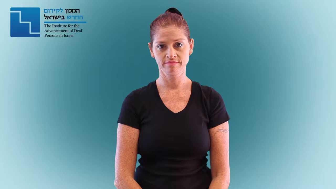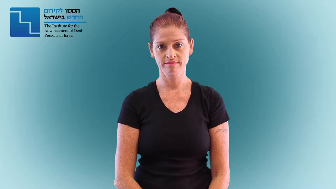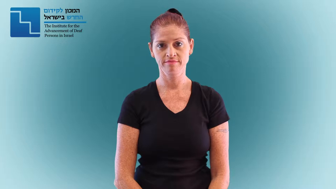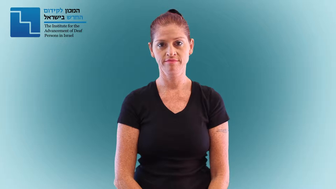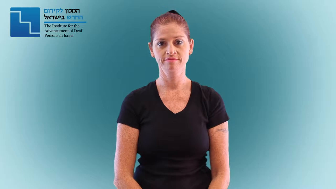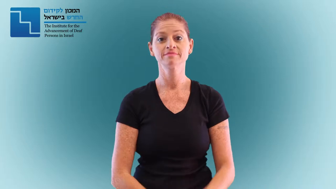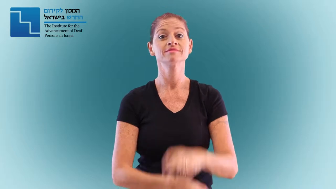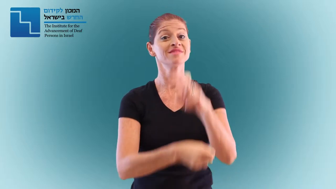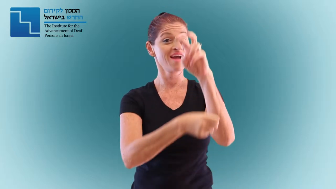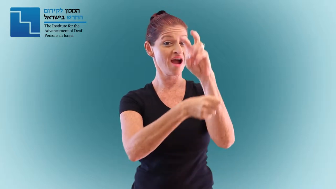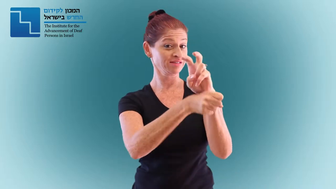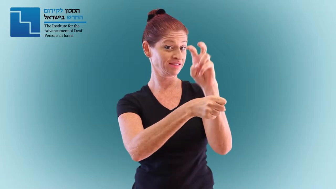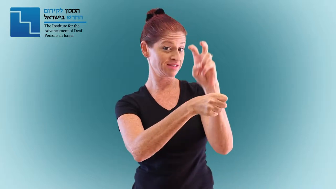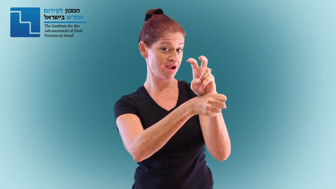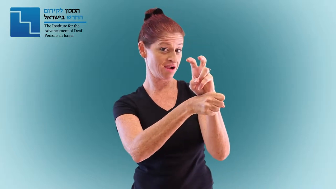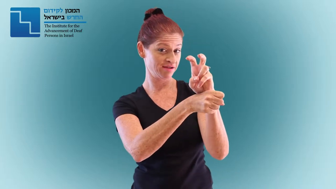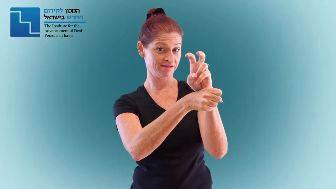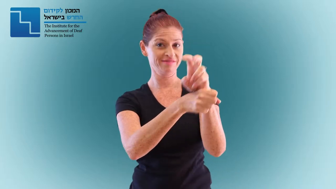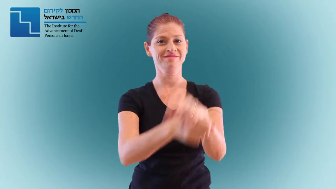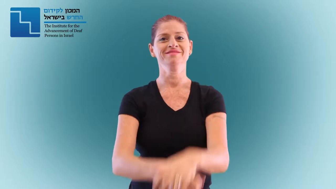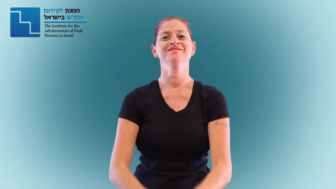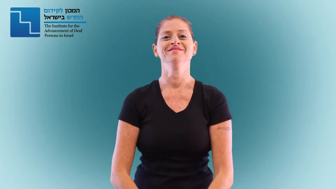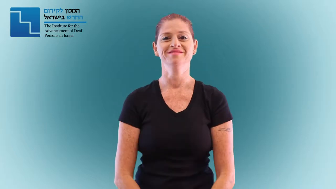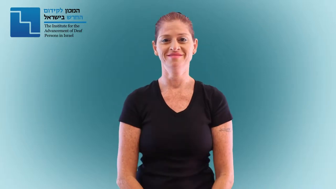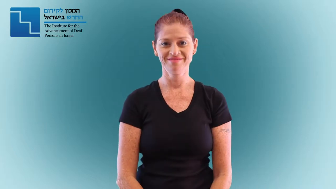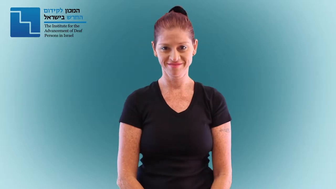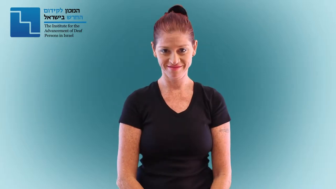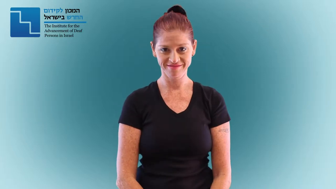לעשות